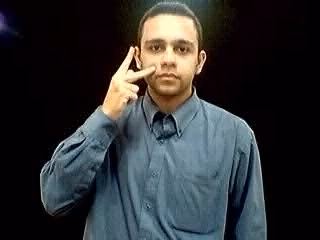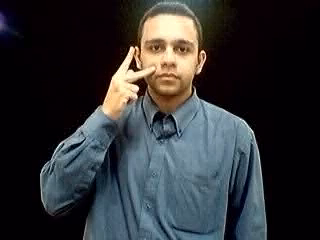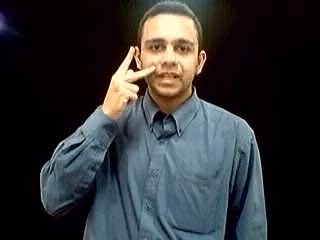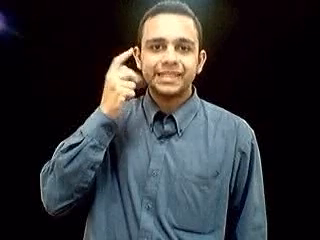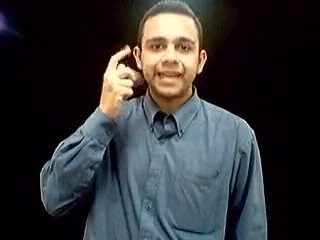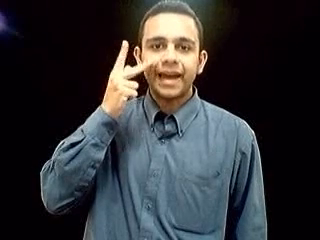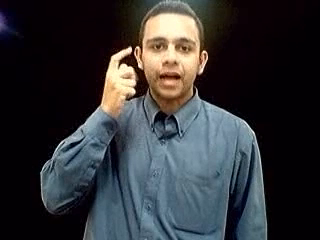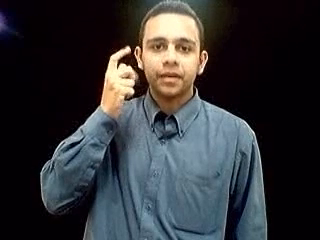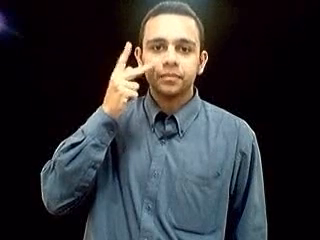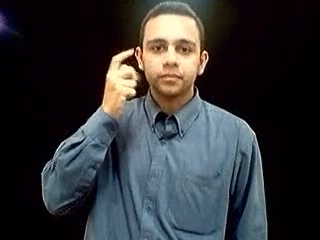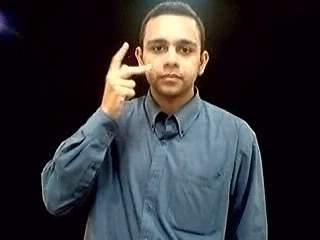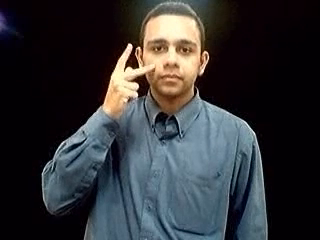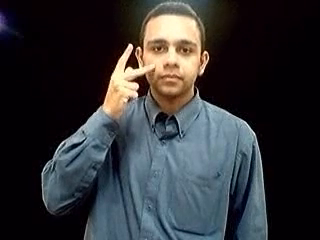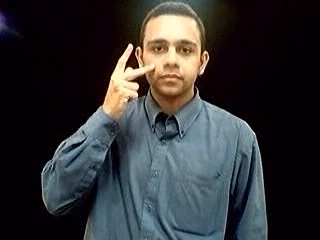ceara